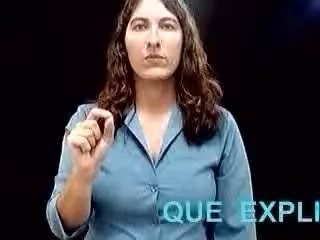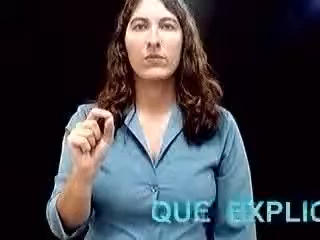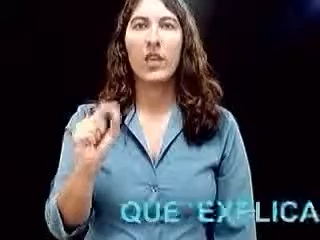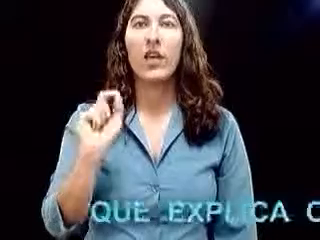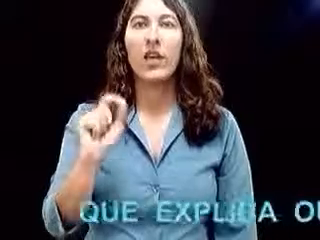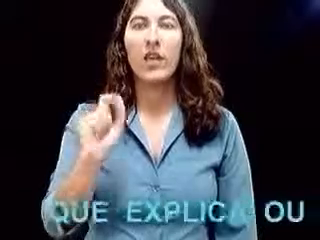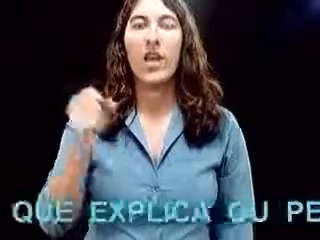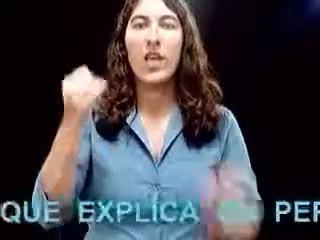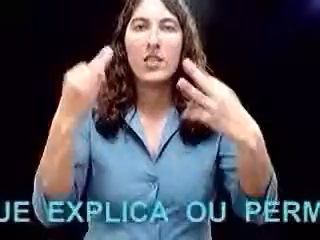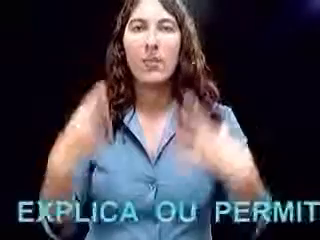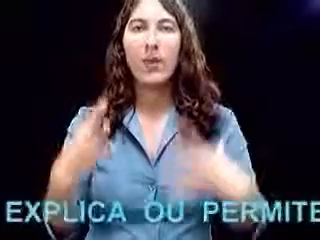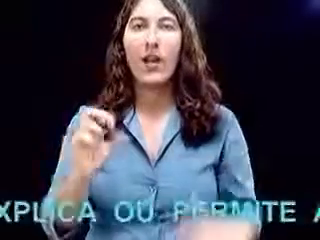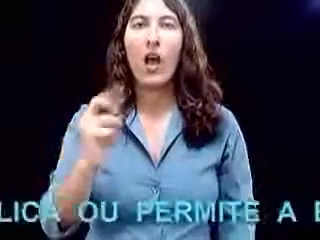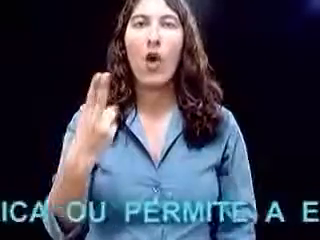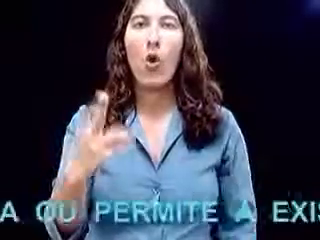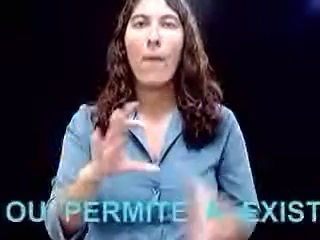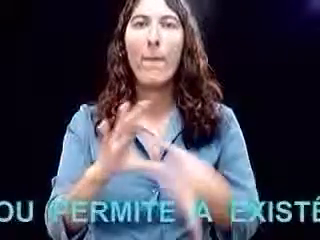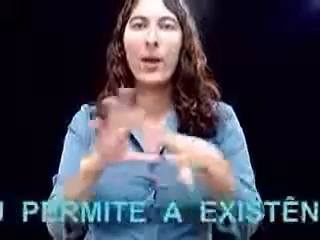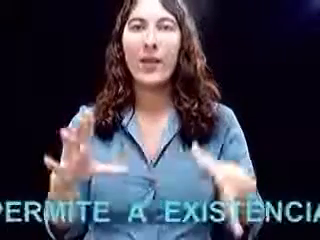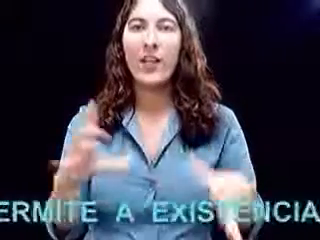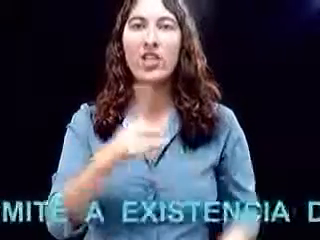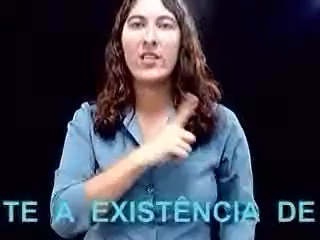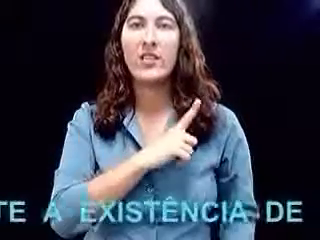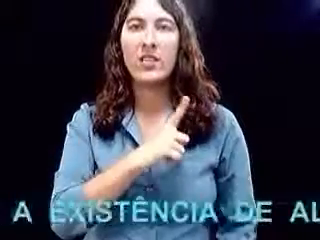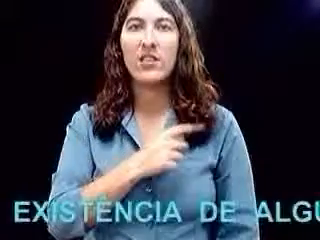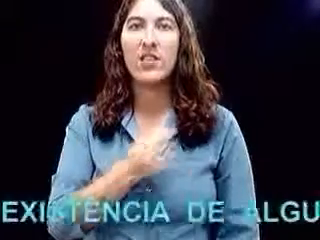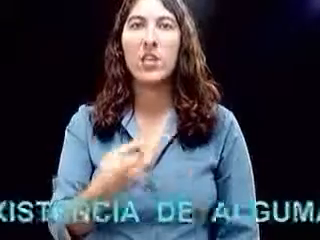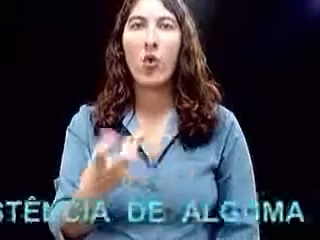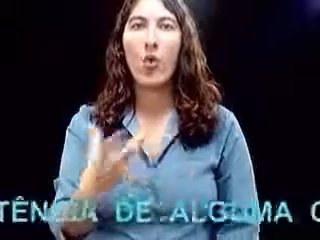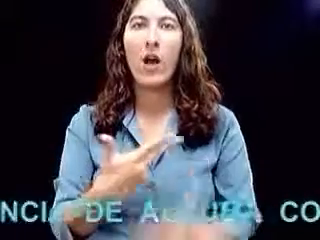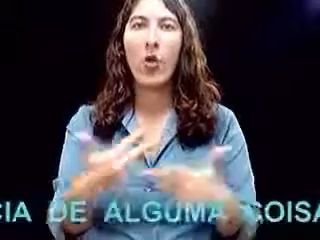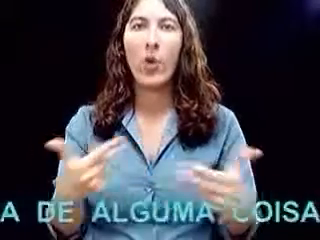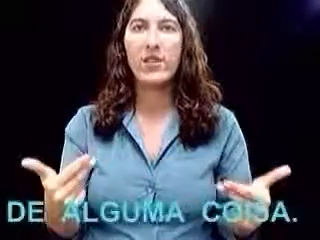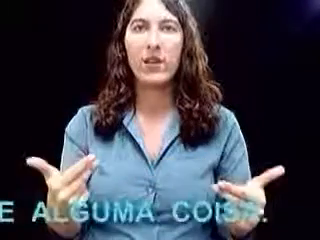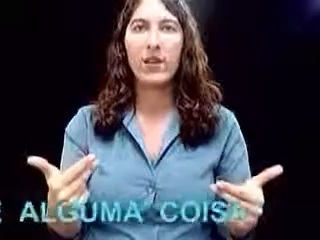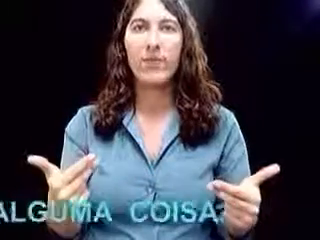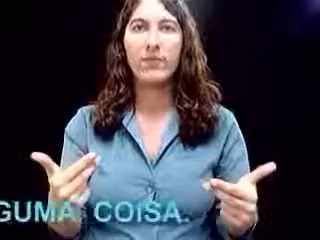ccausa